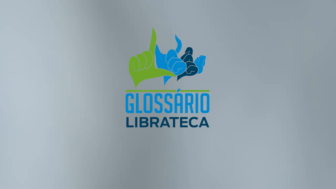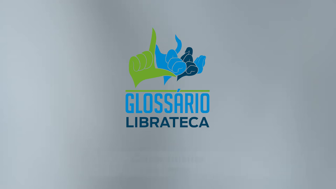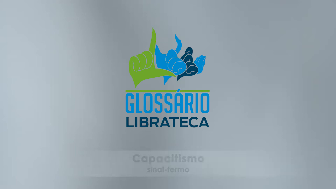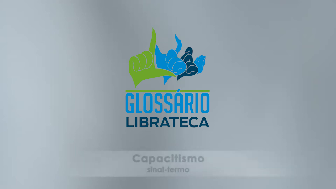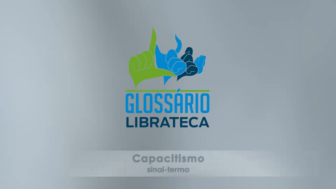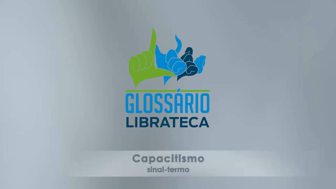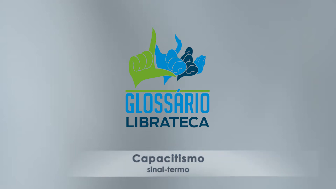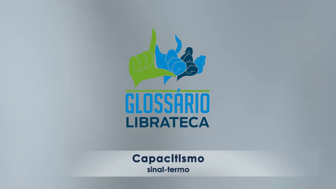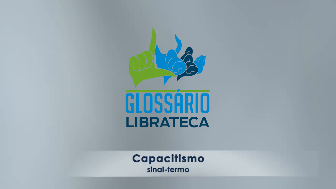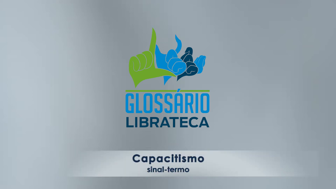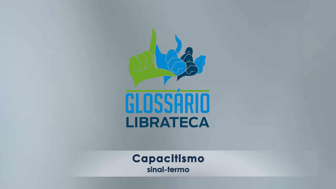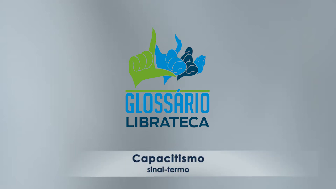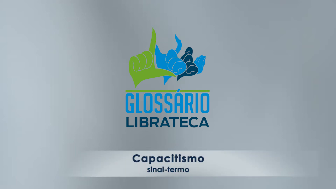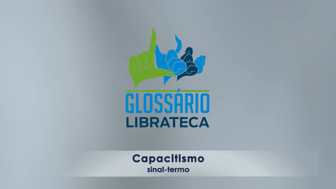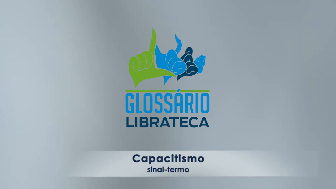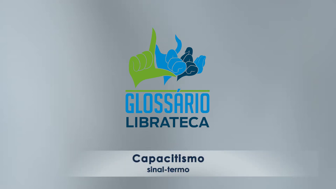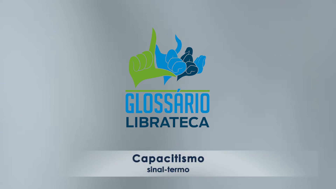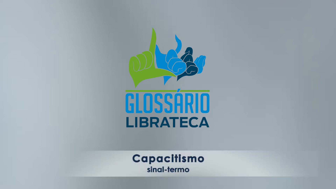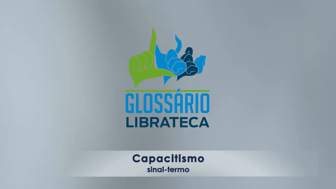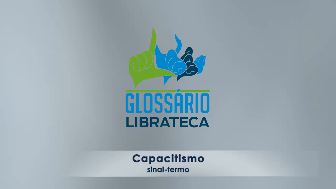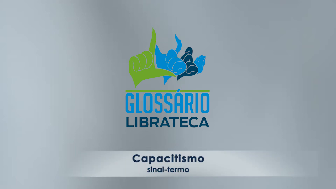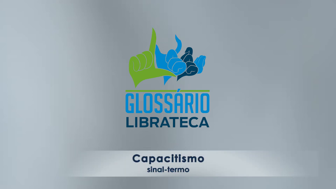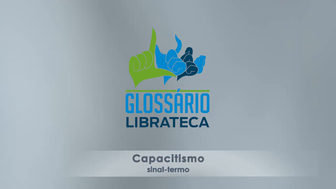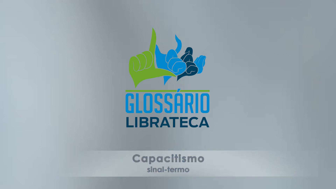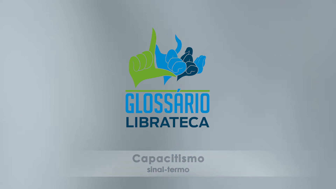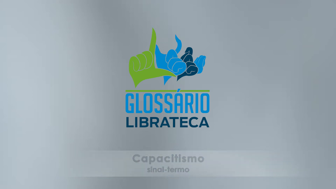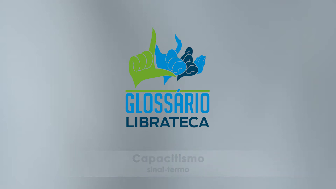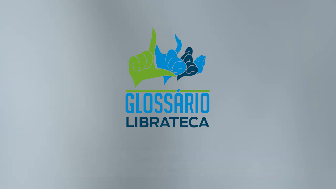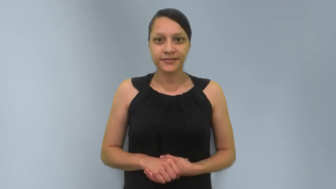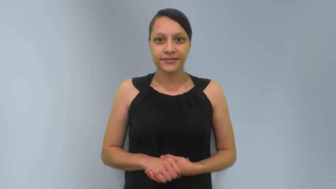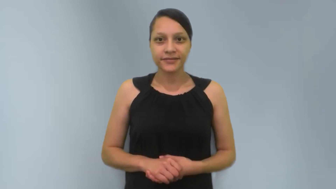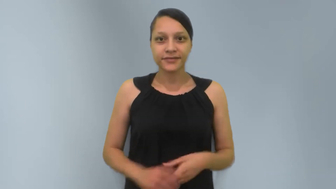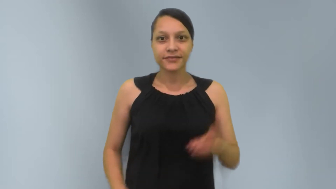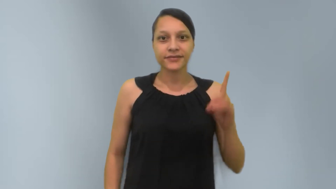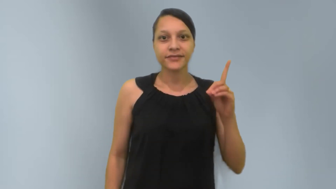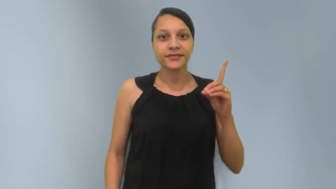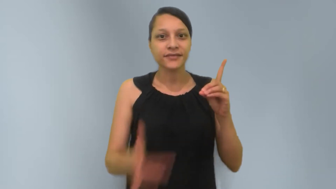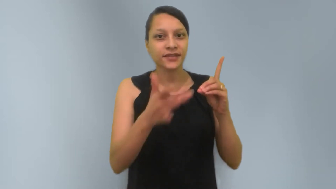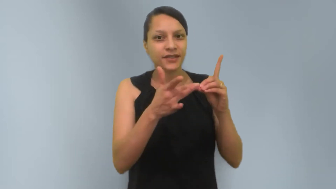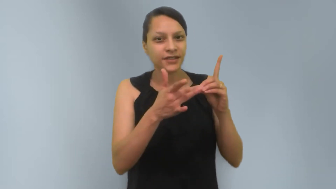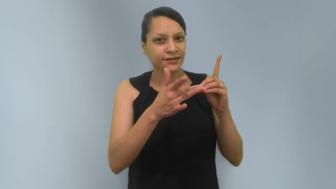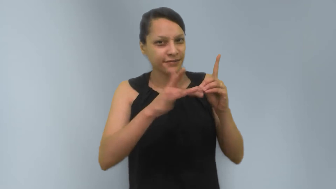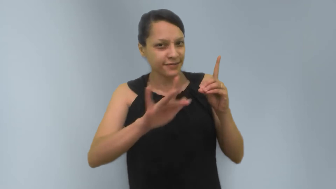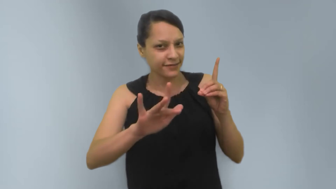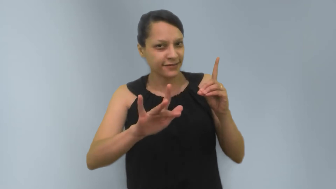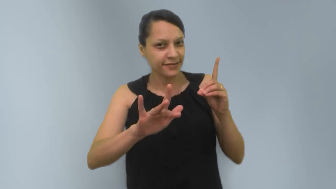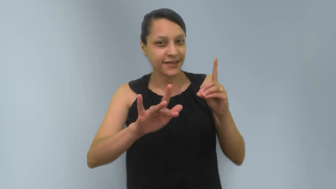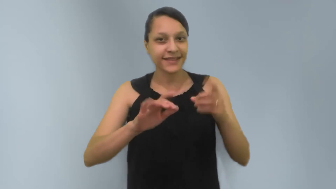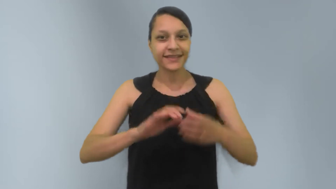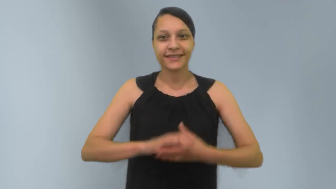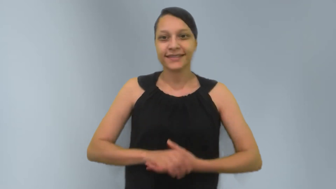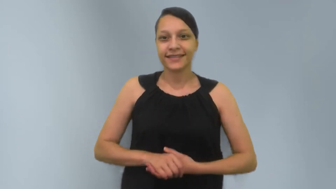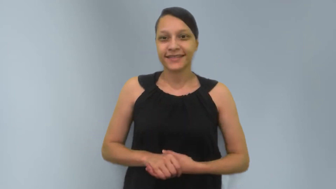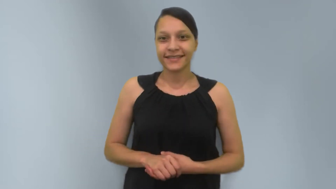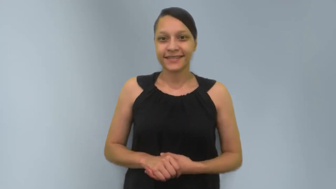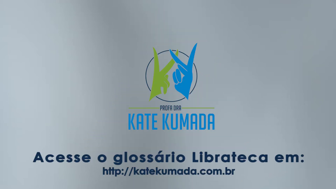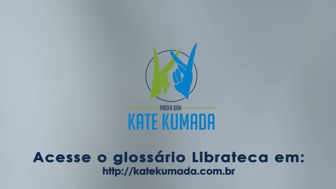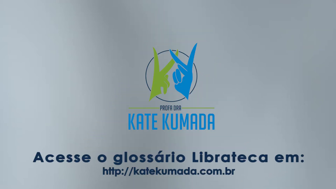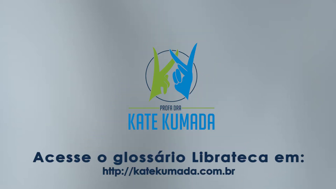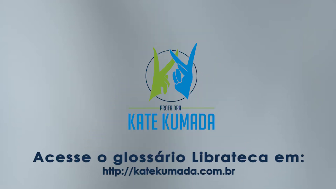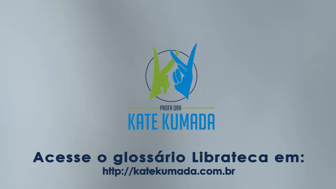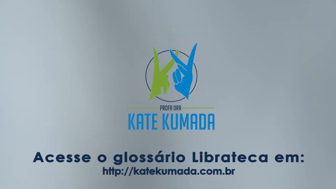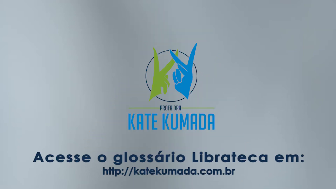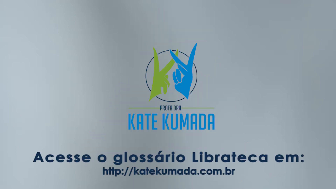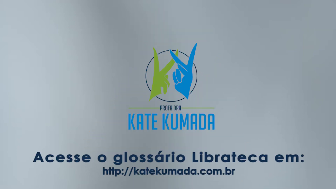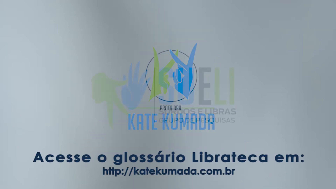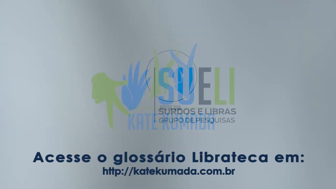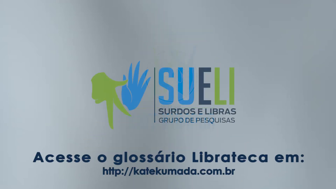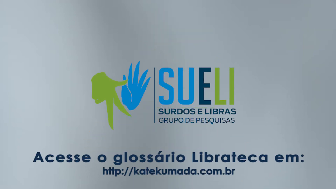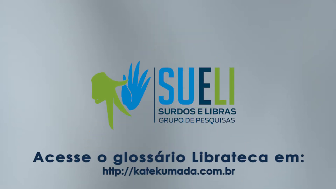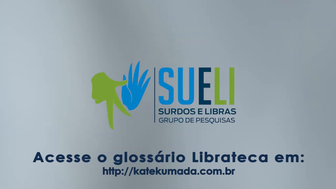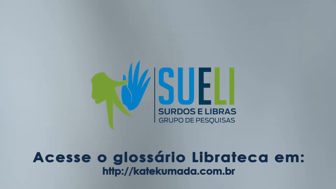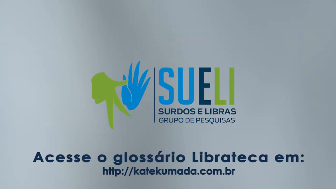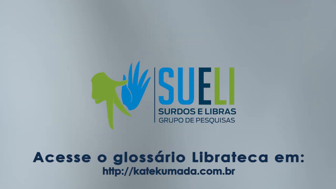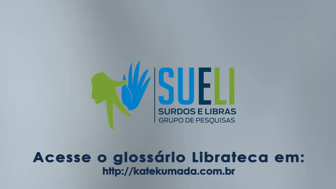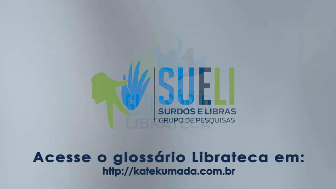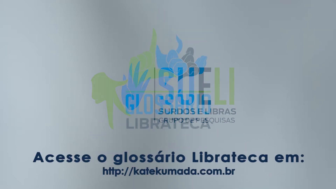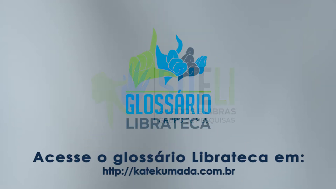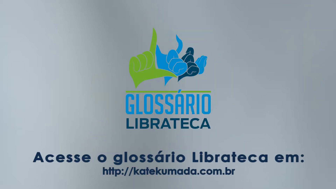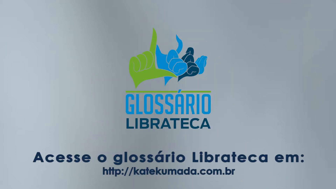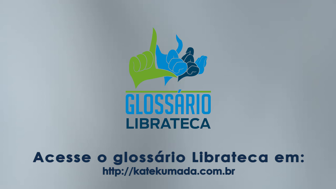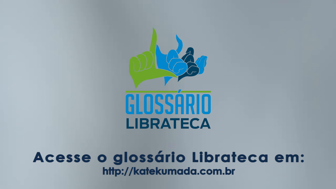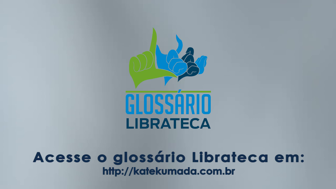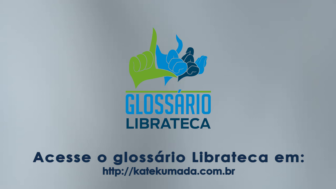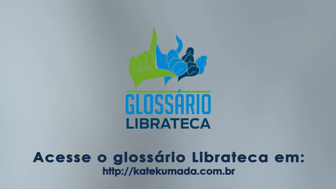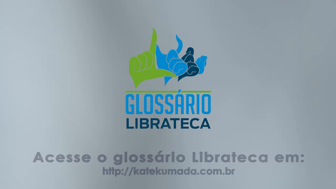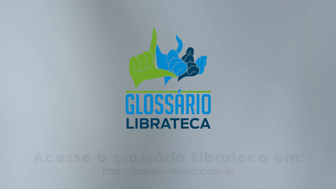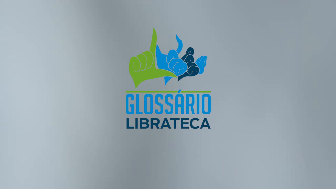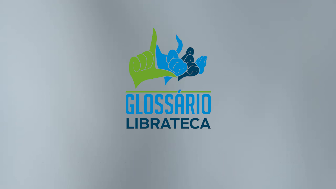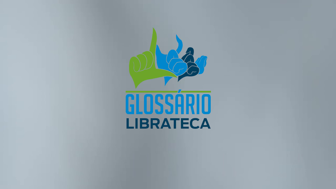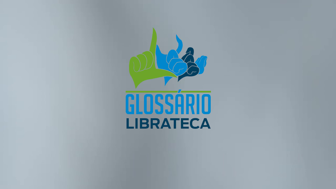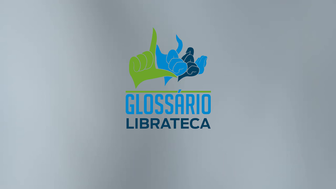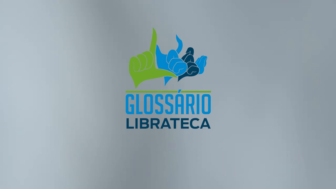Capacitismo